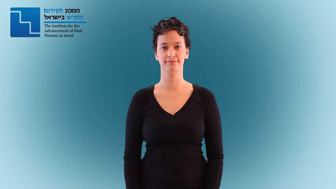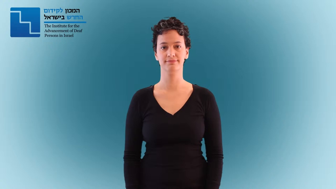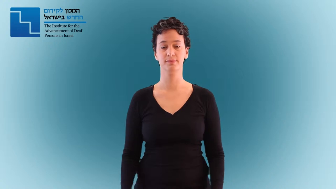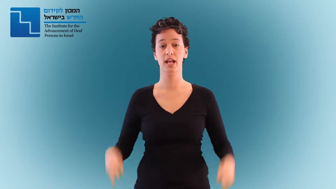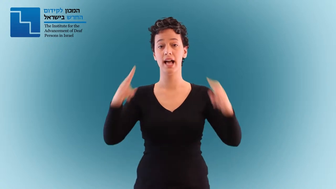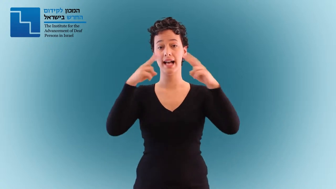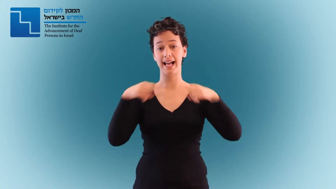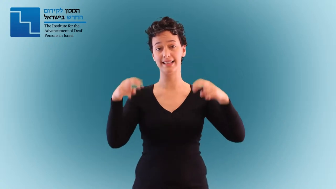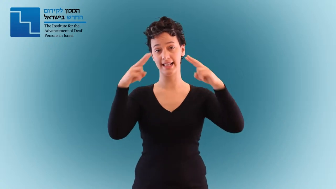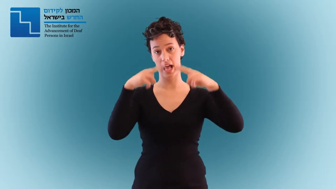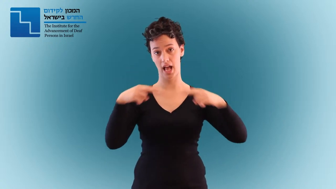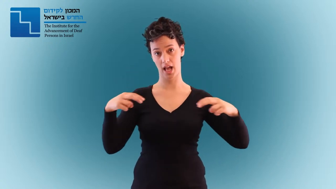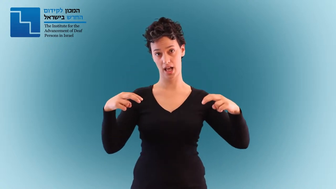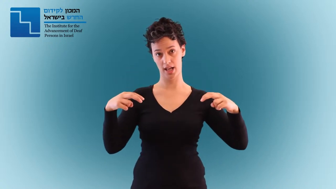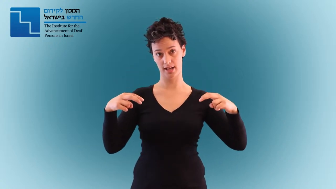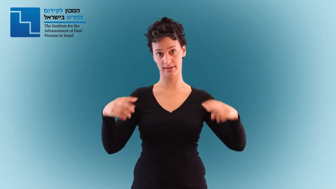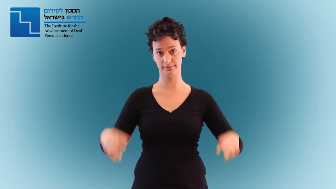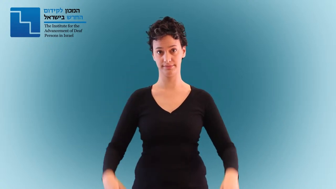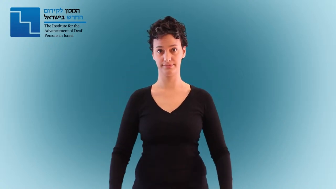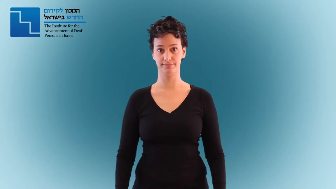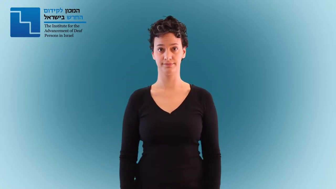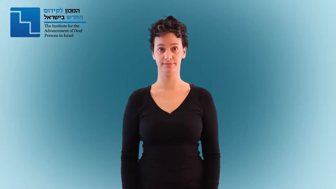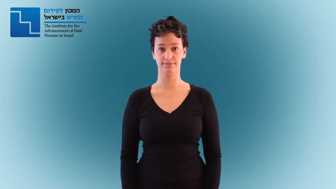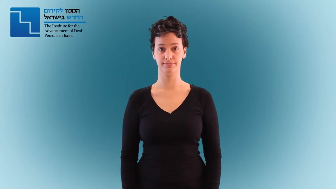קייטנה